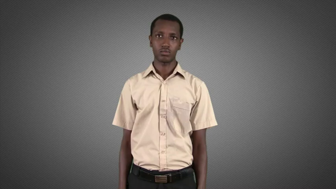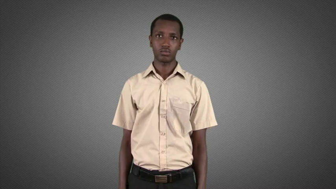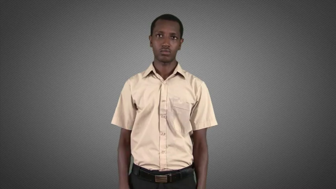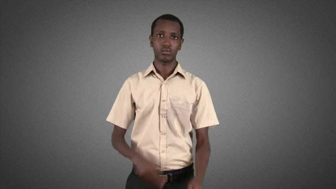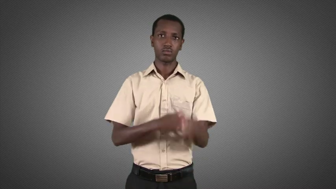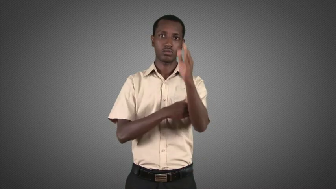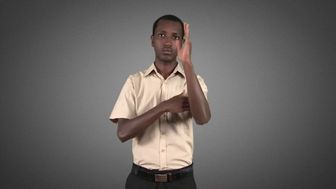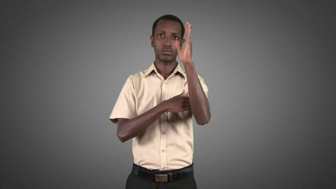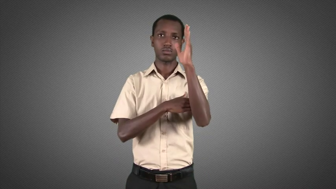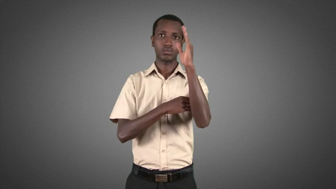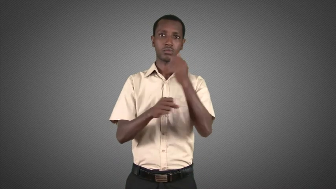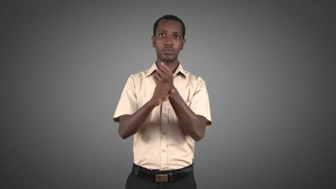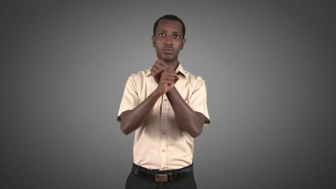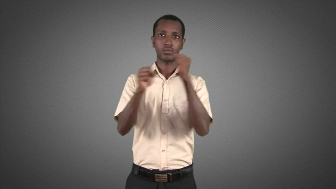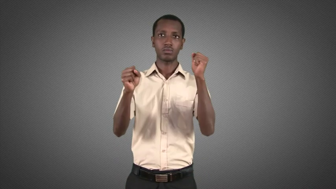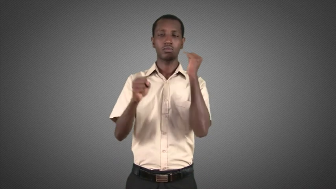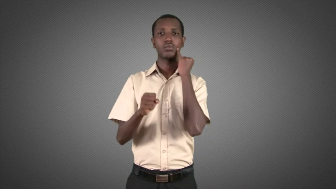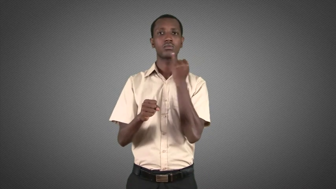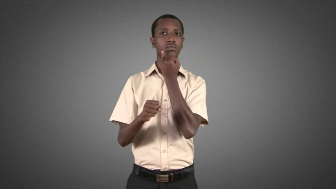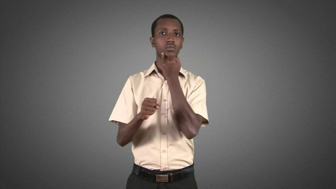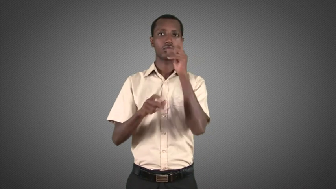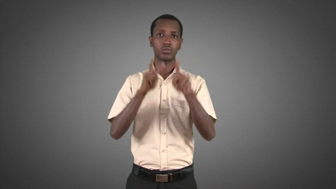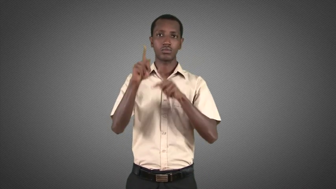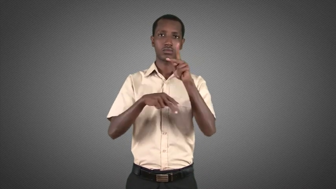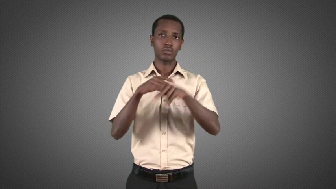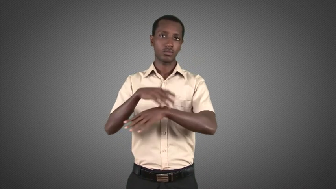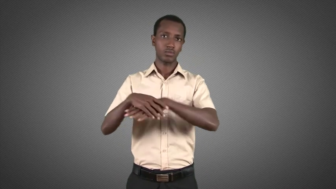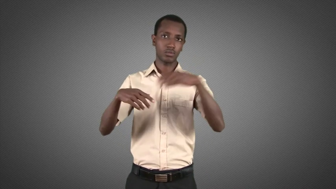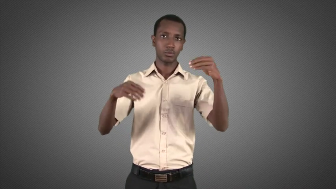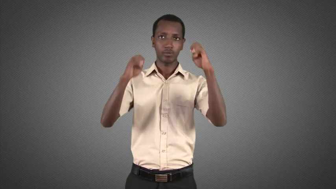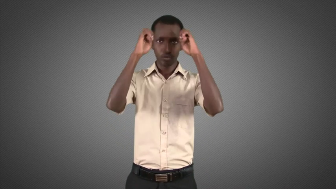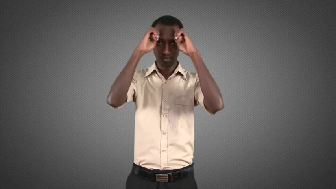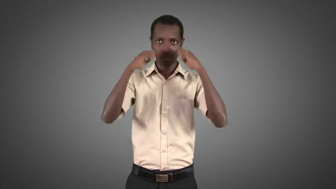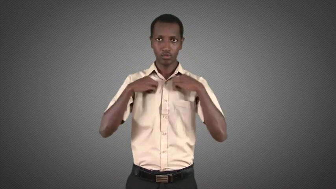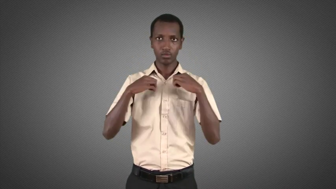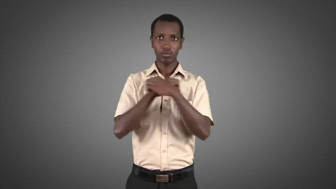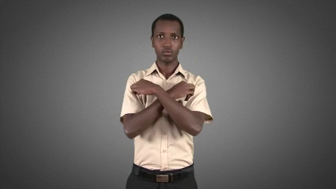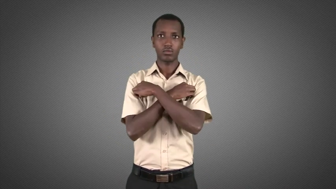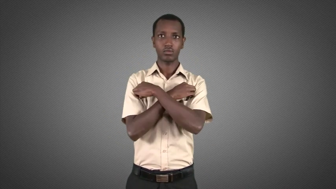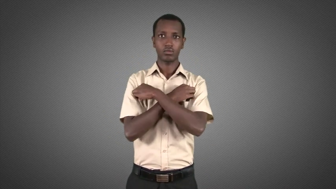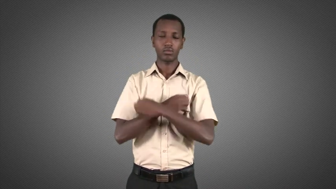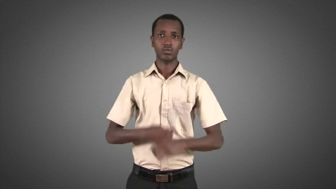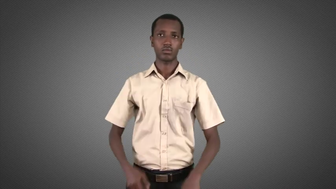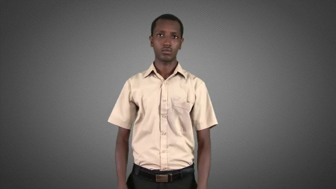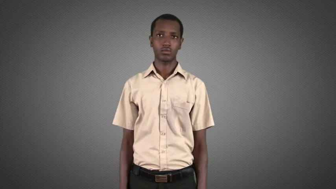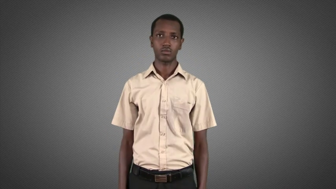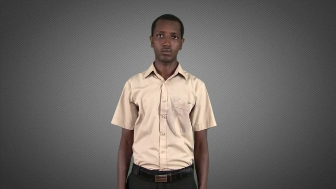Dieu sauve les Israélites de l'Egypte